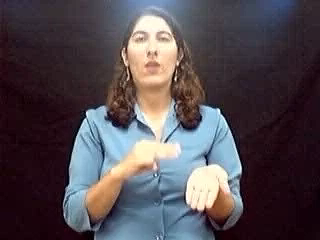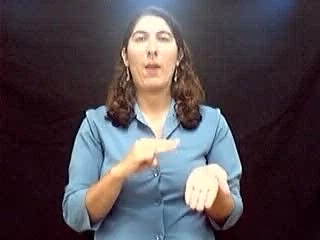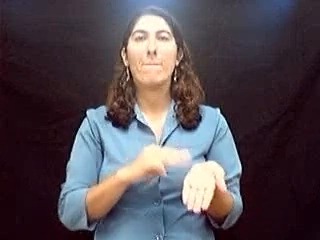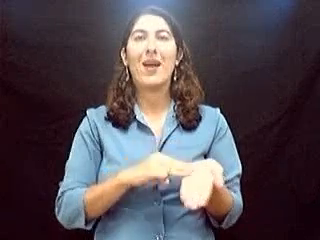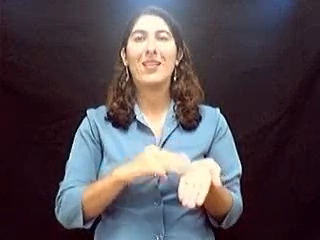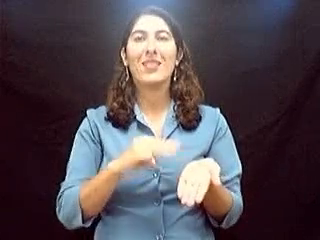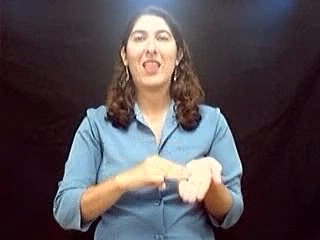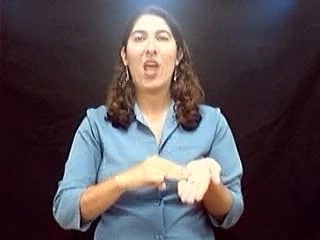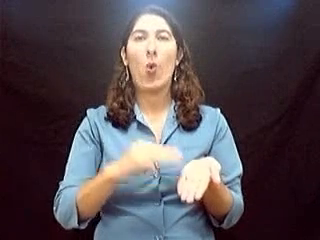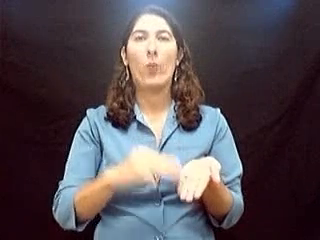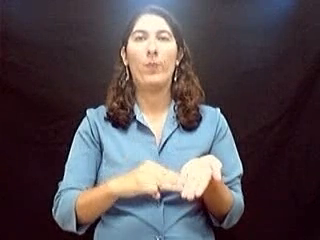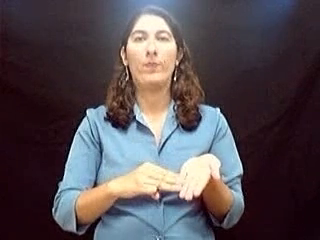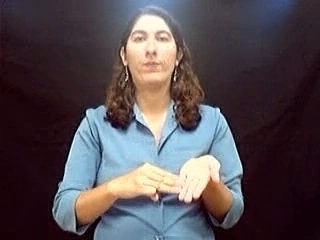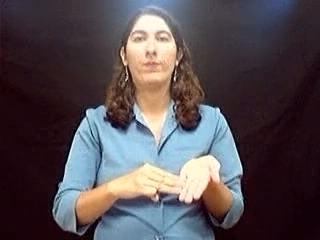pastel